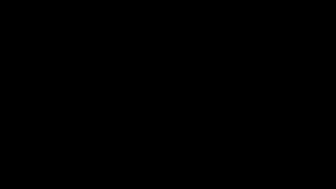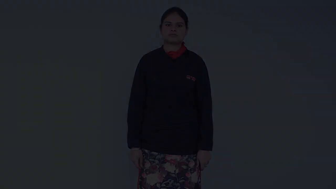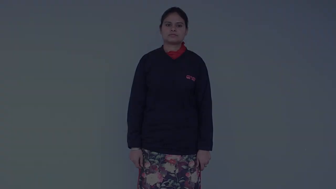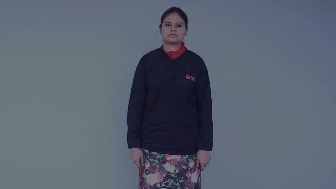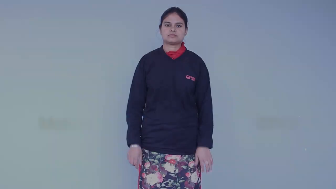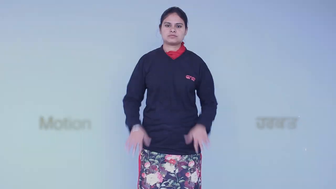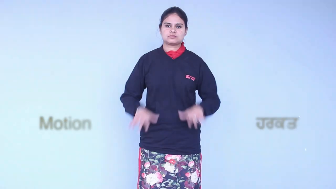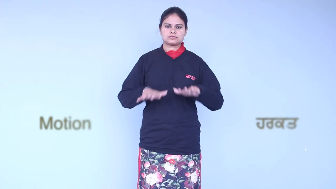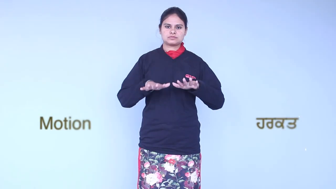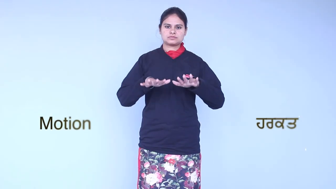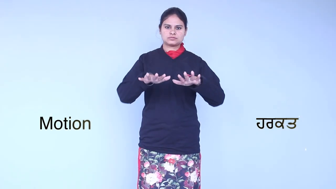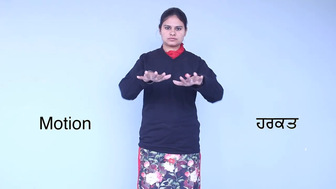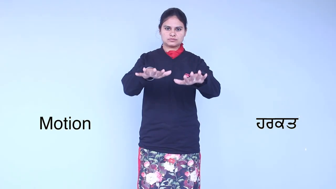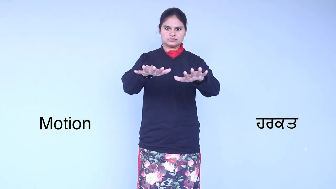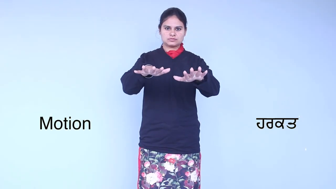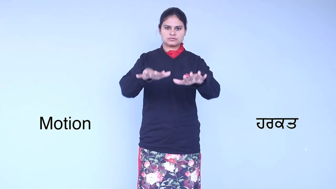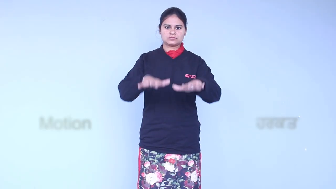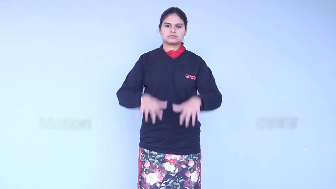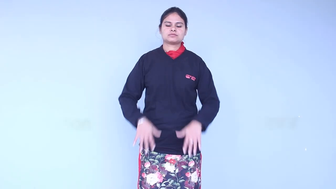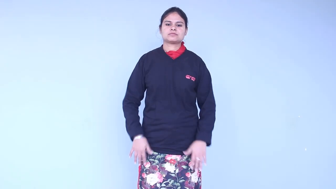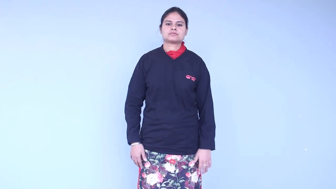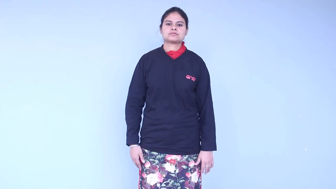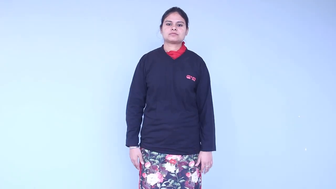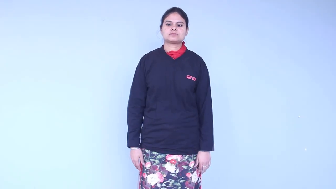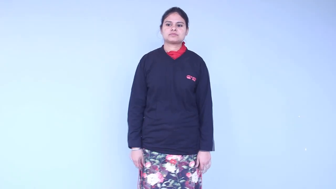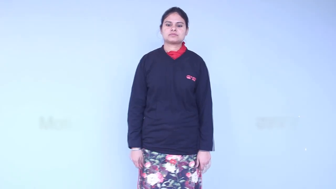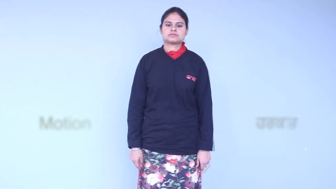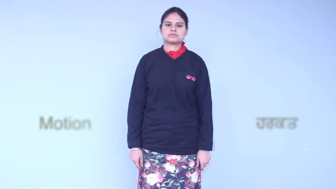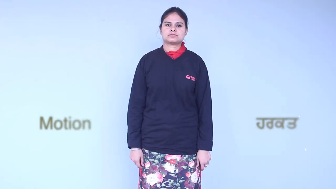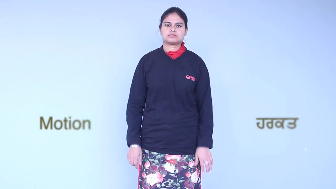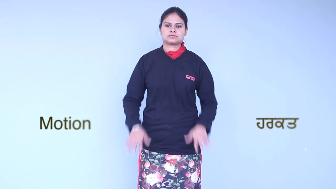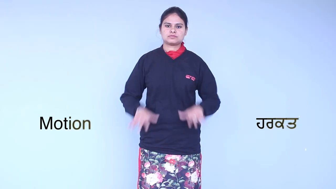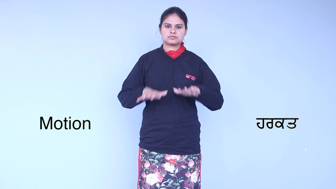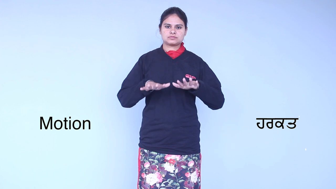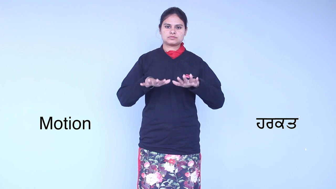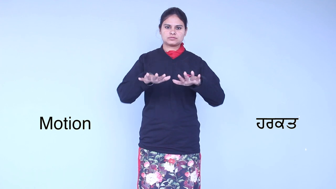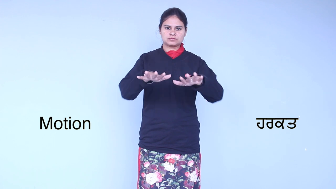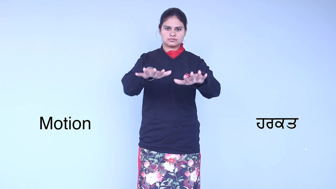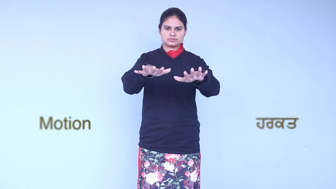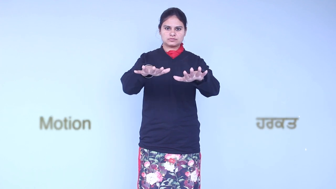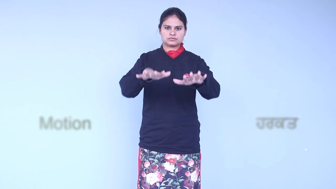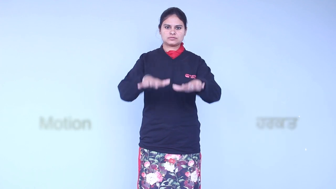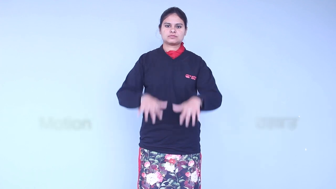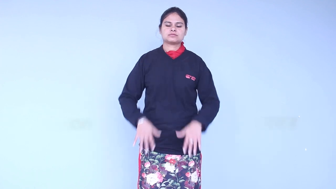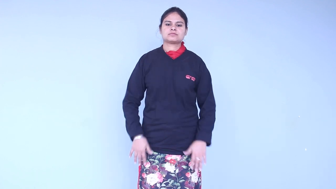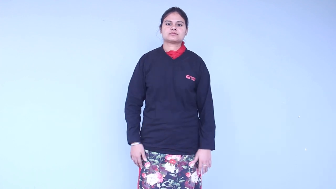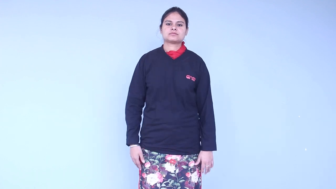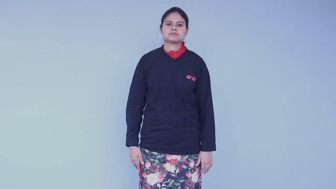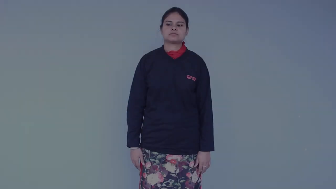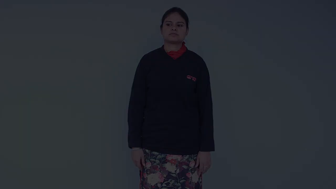ਹਰਕਤ